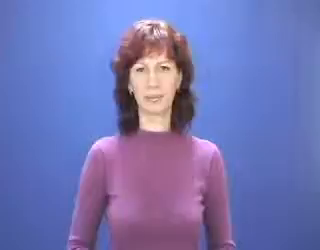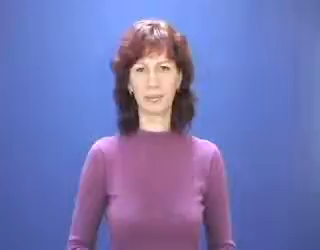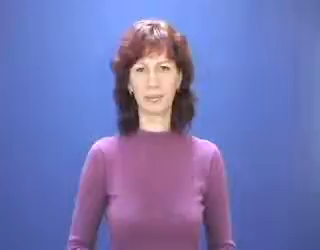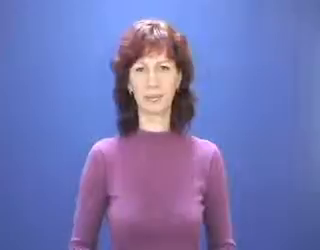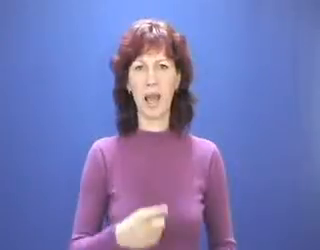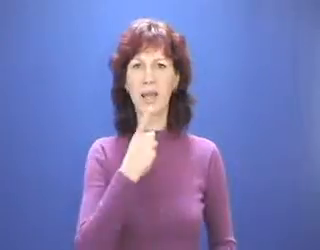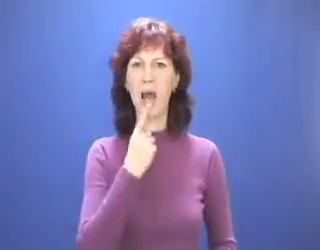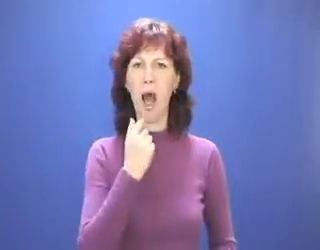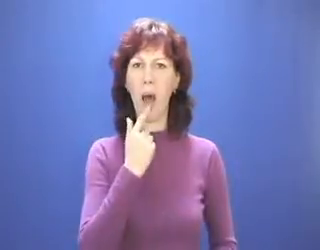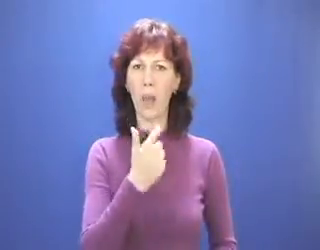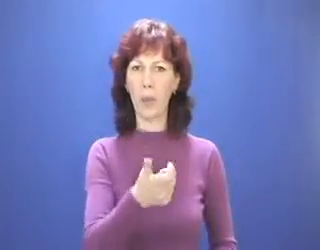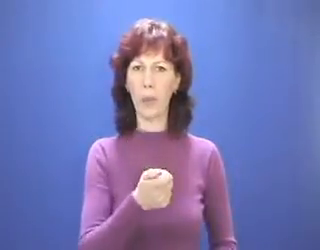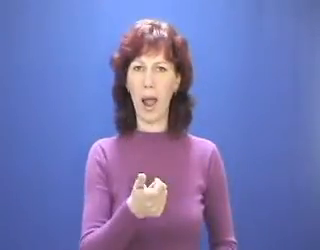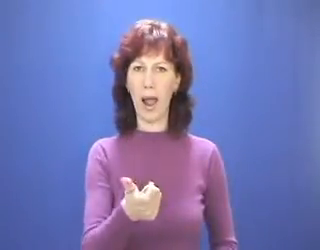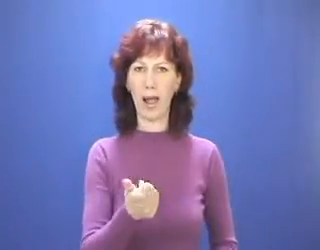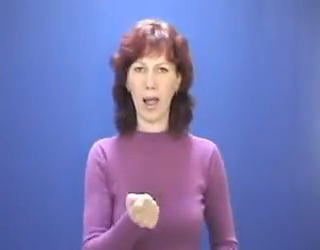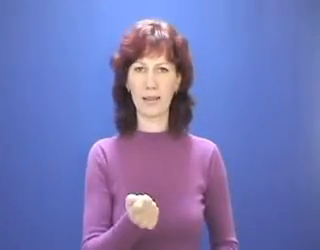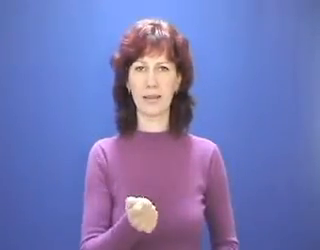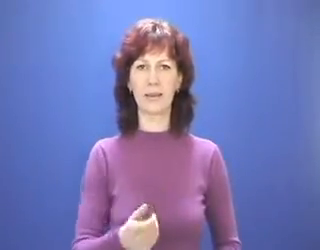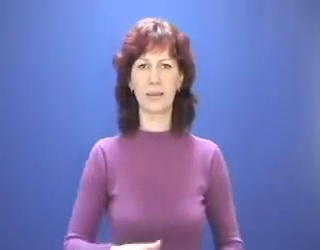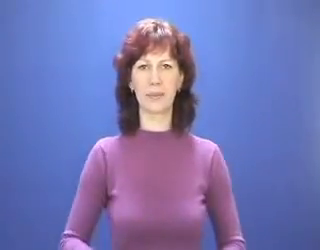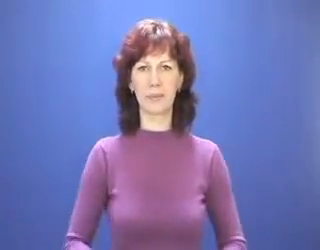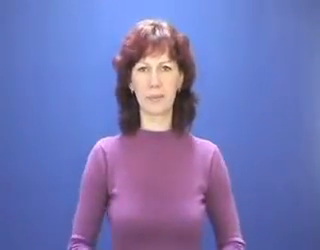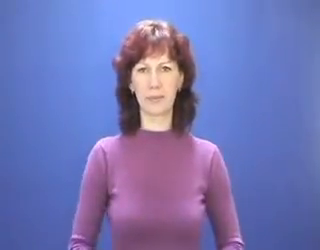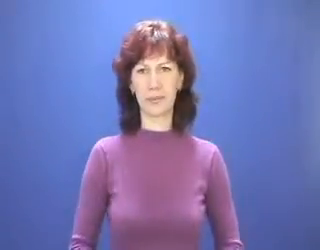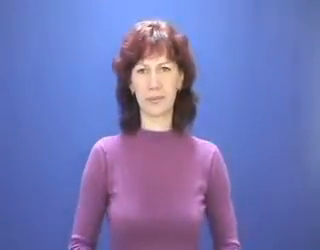janogas